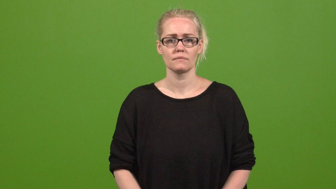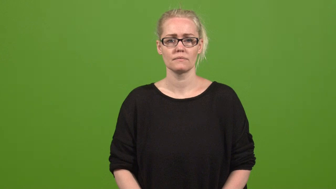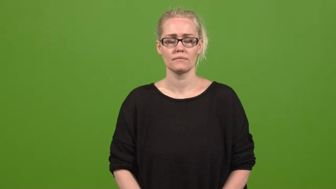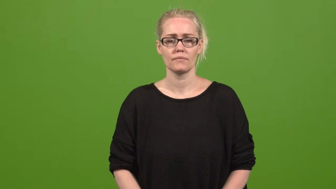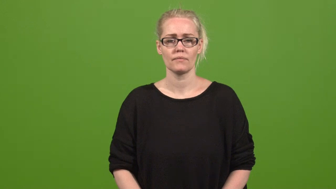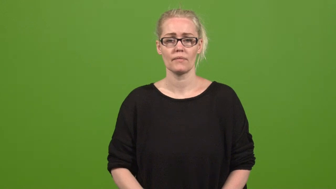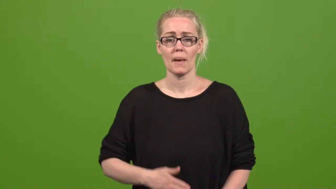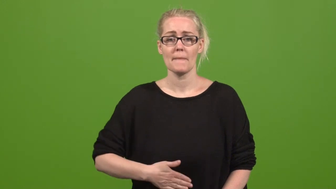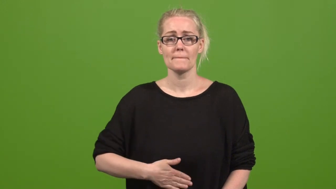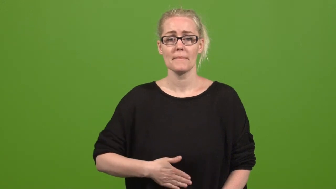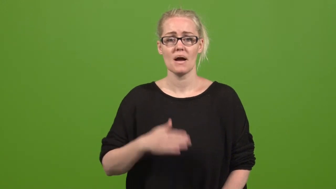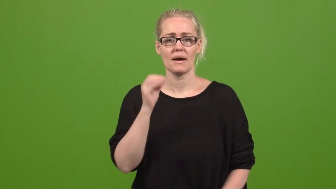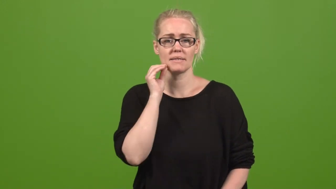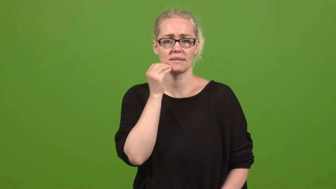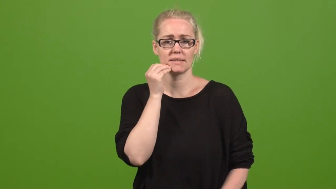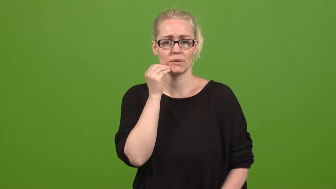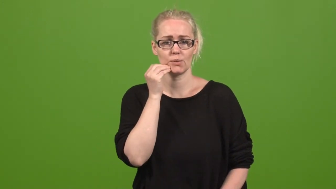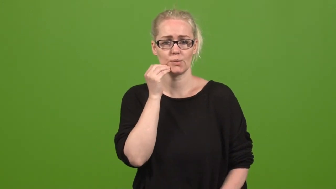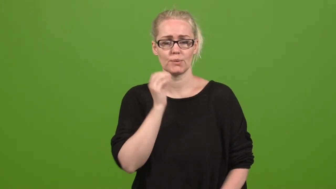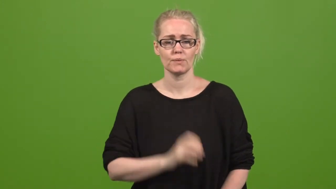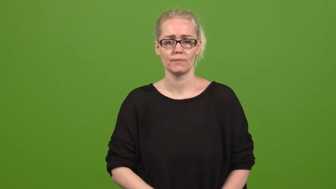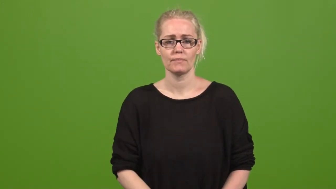Magasýrur